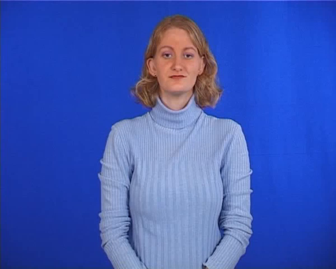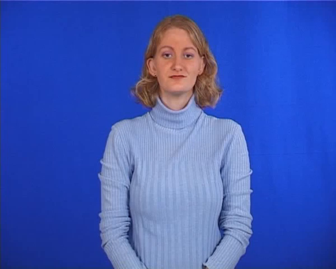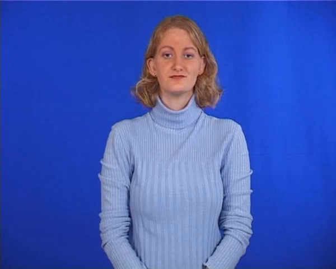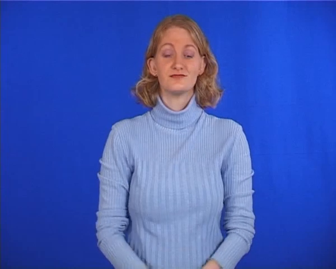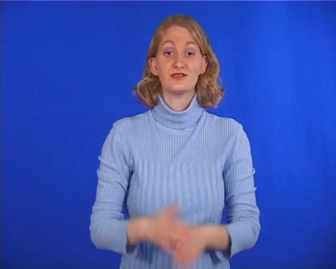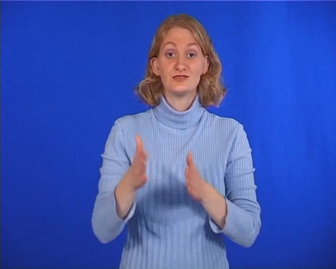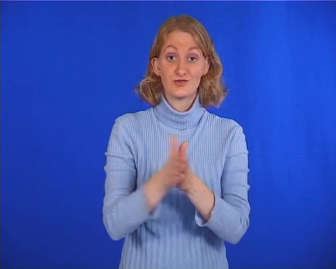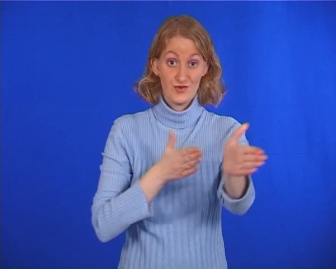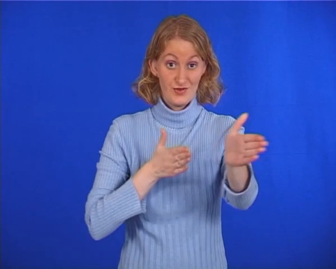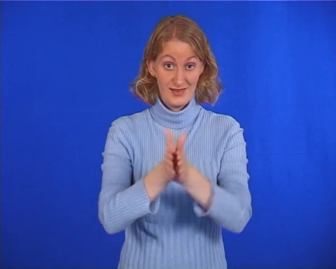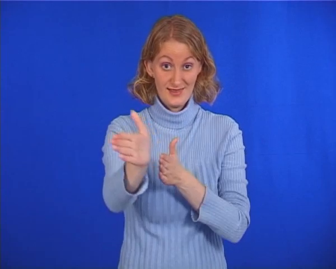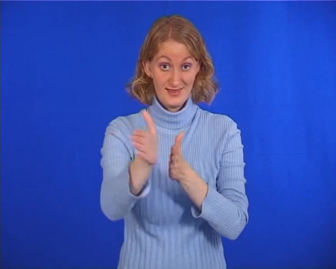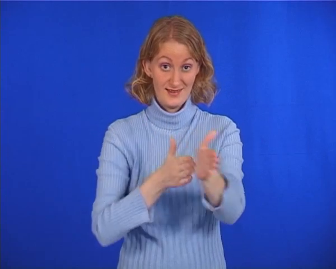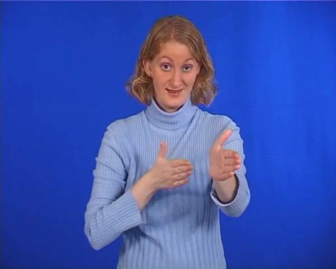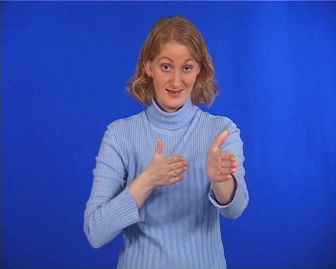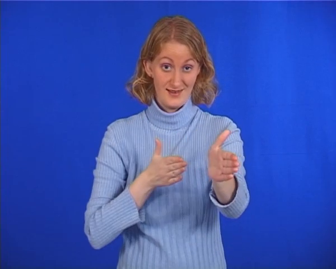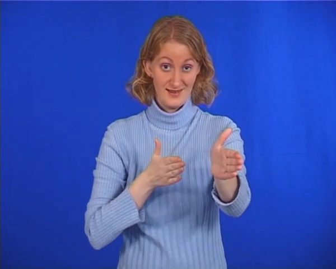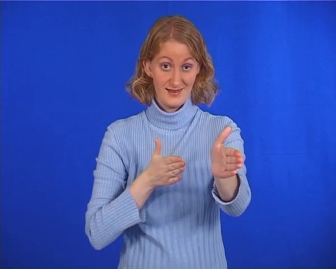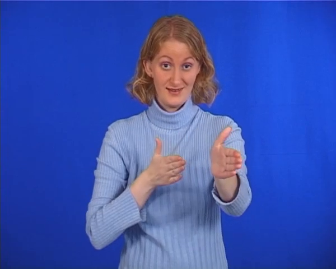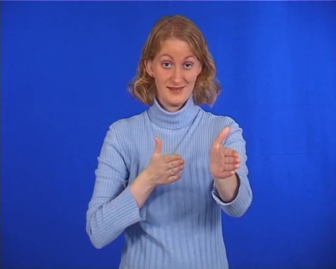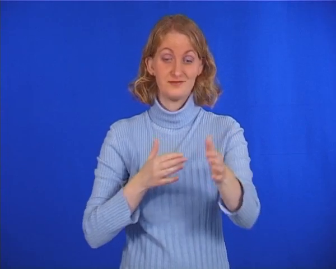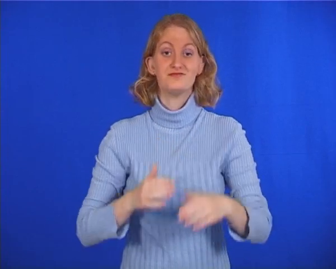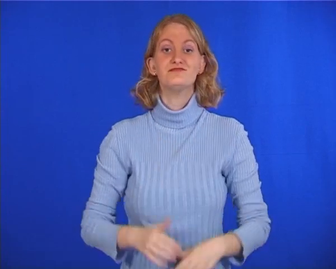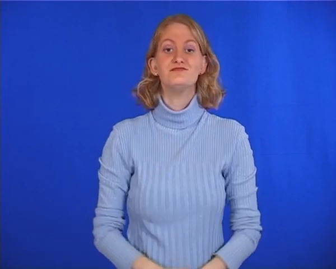skautar